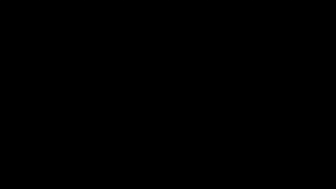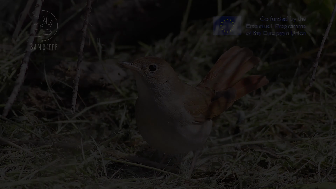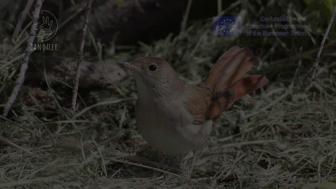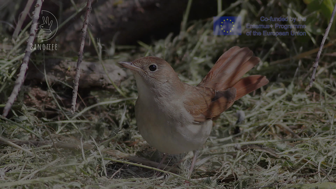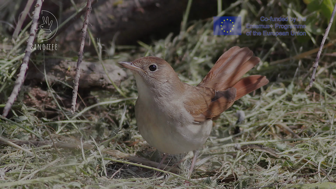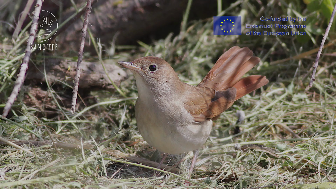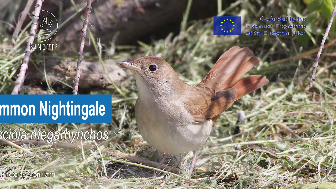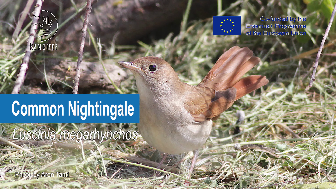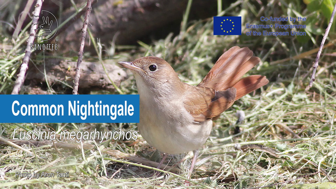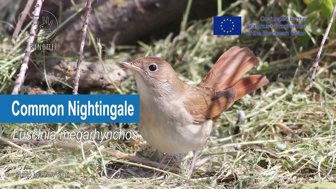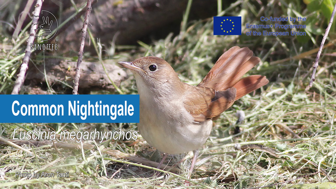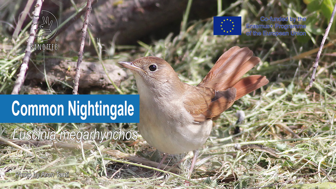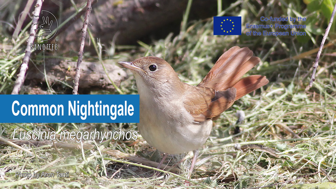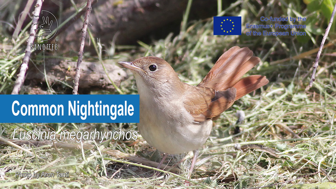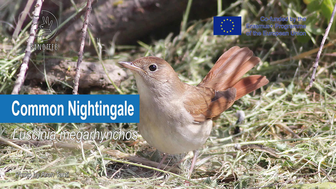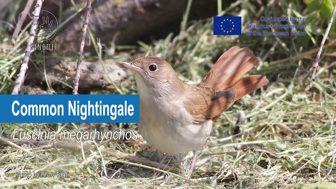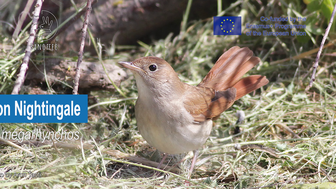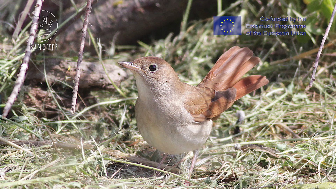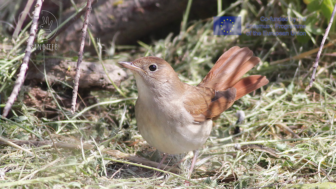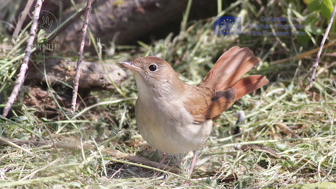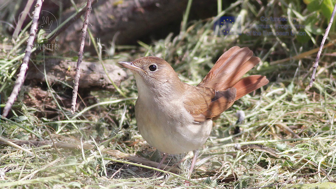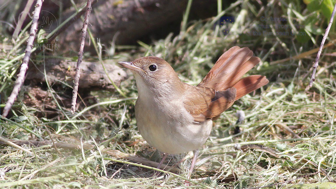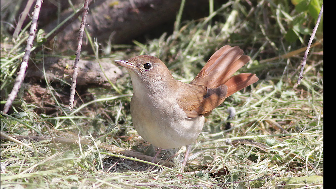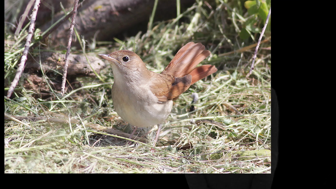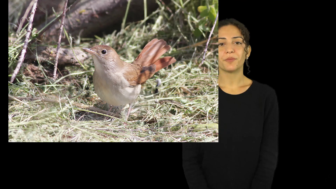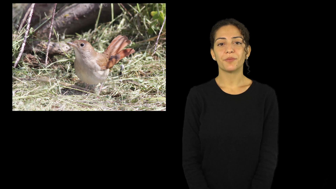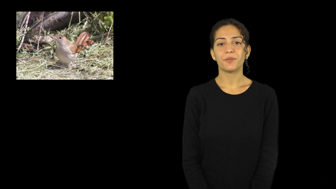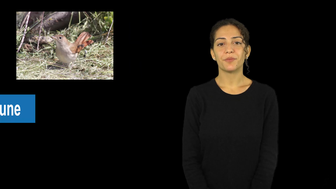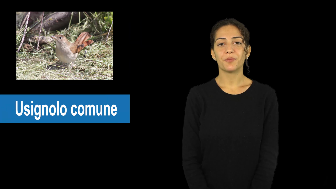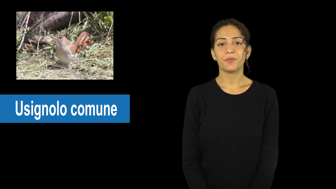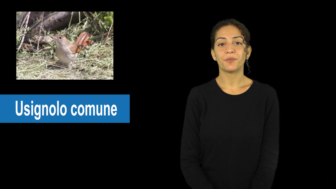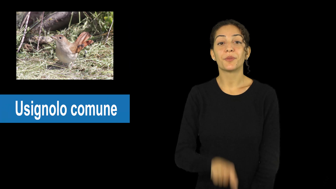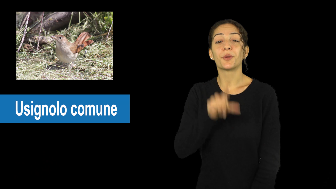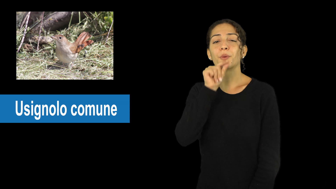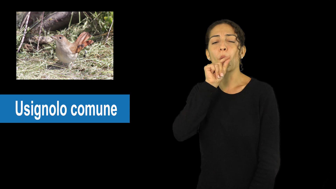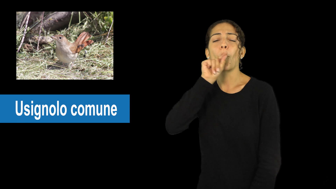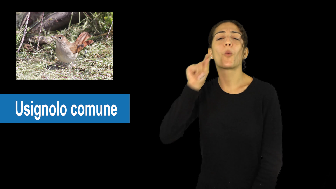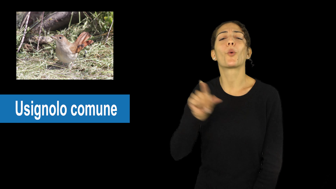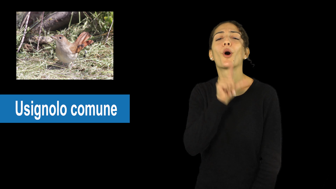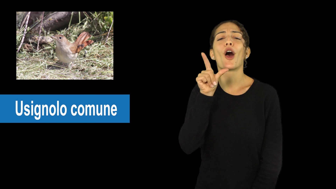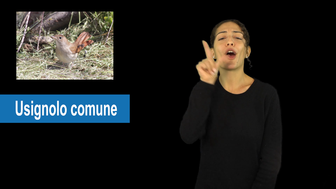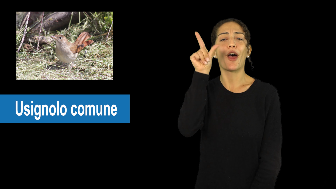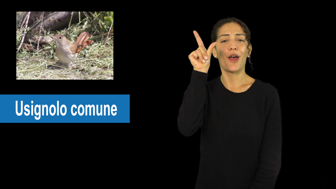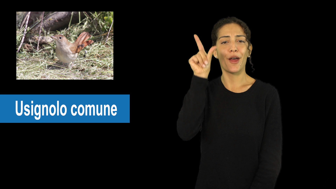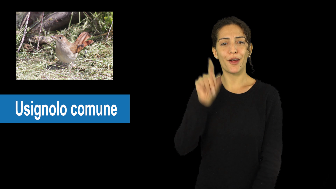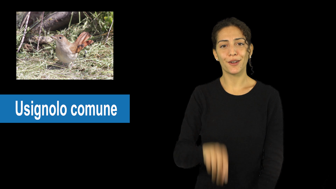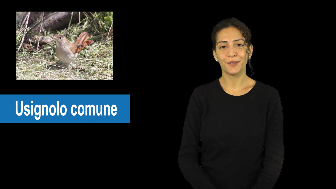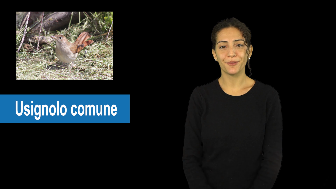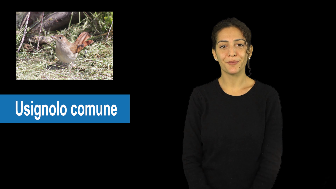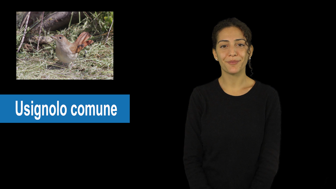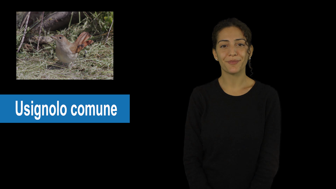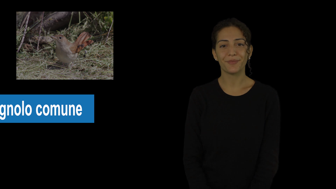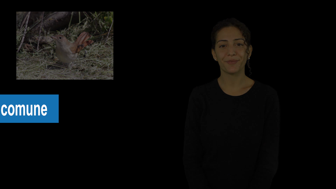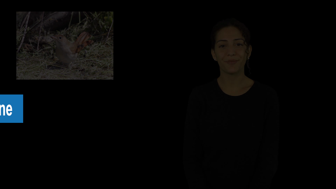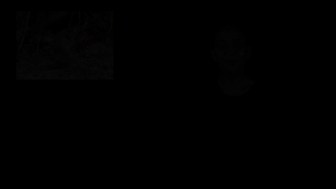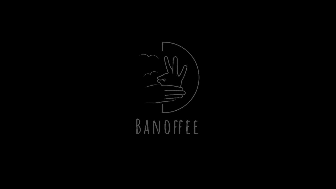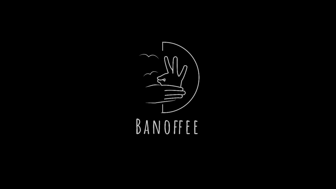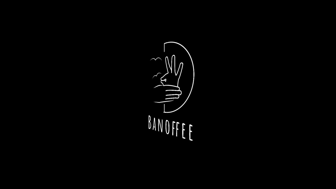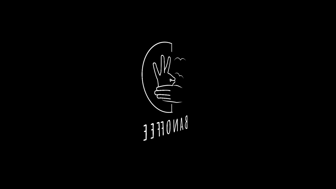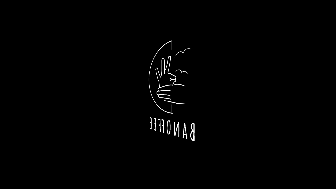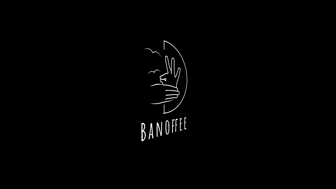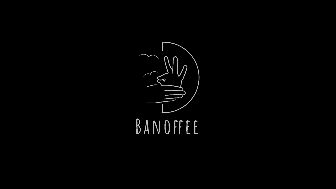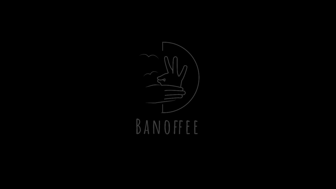Usignolo comune